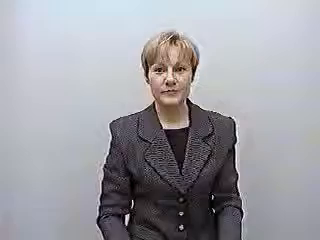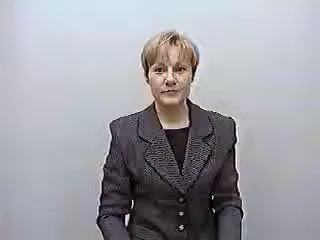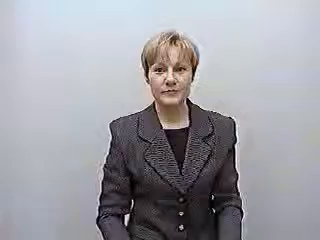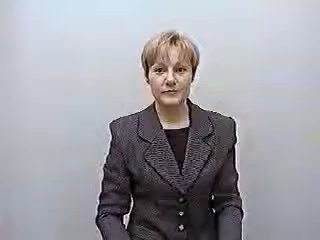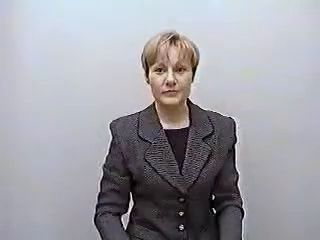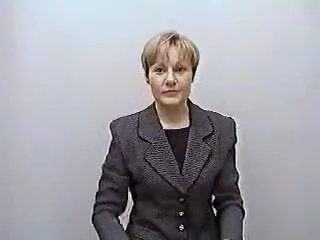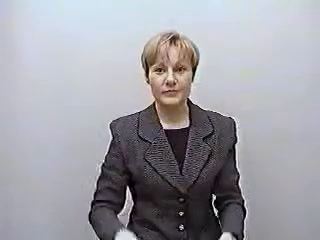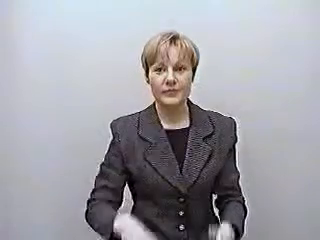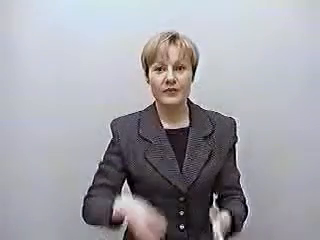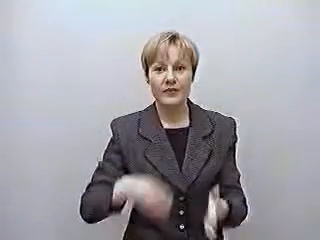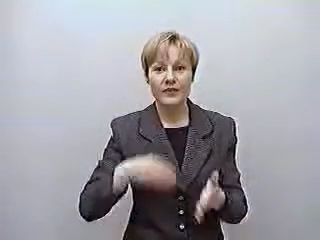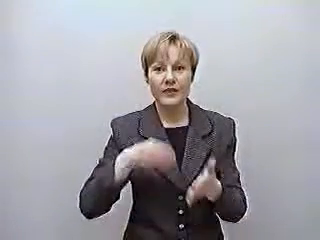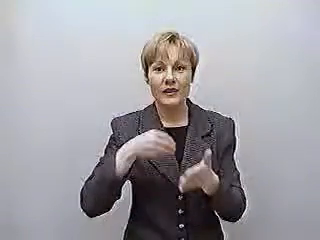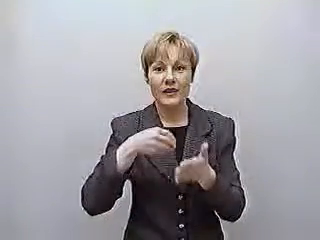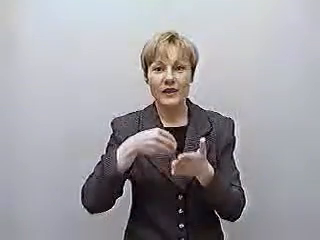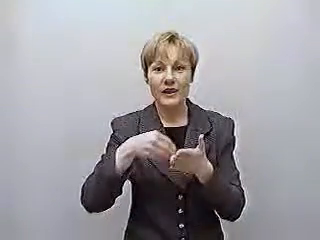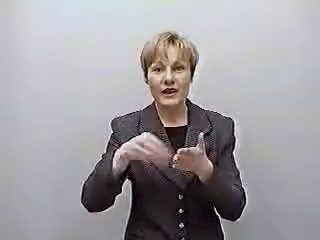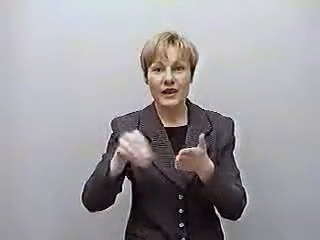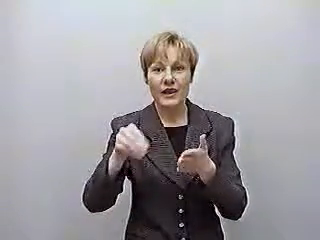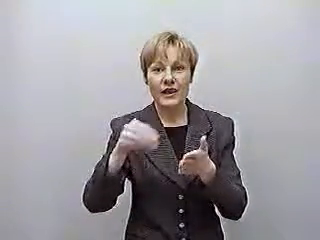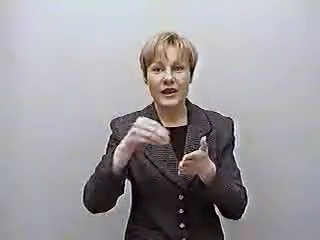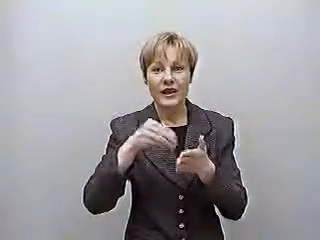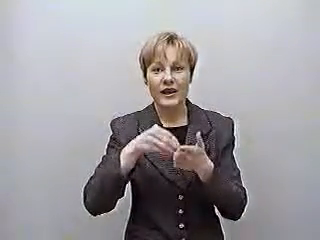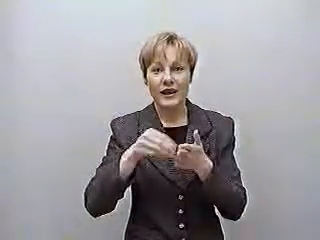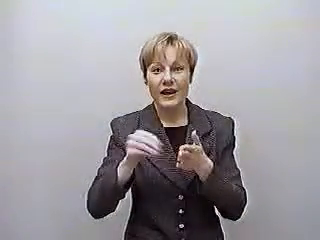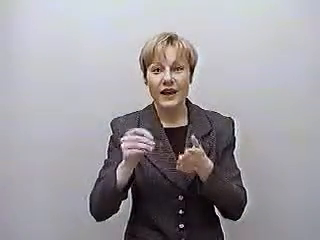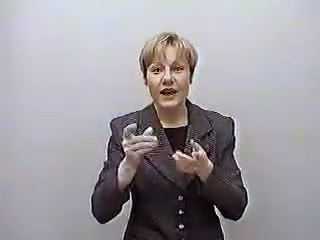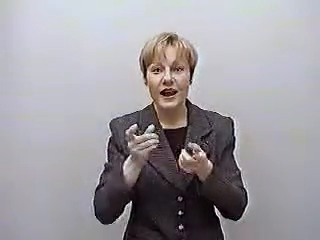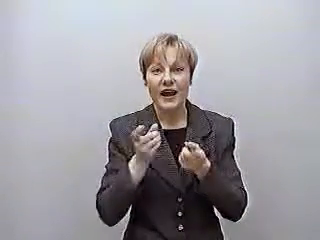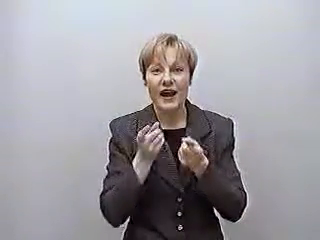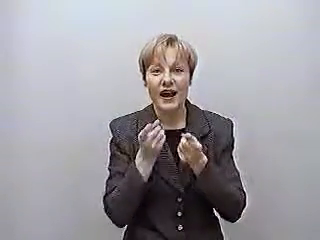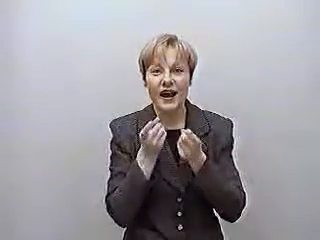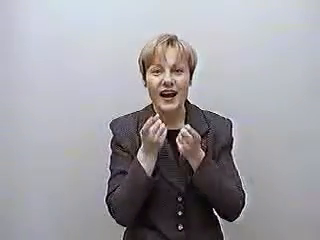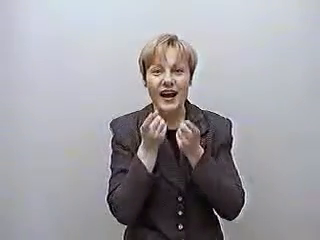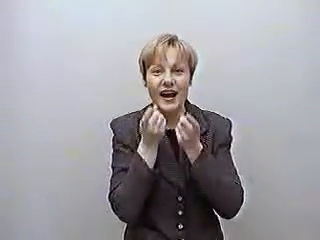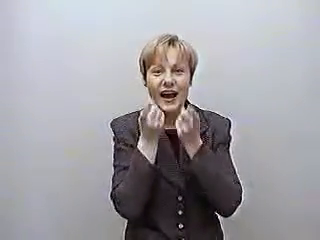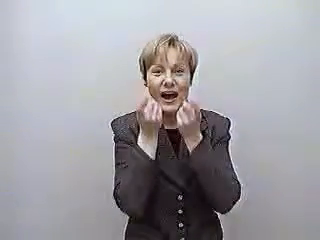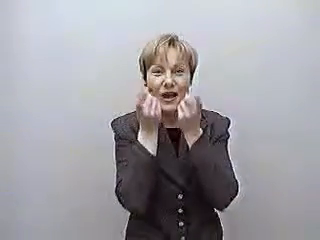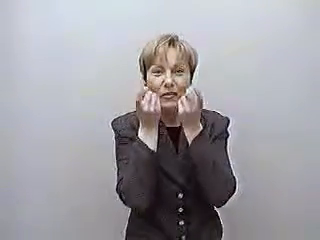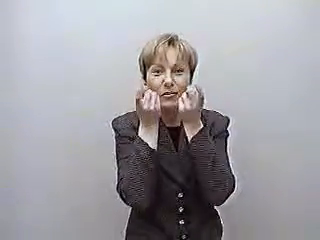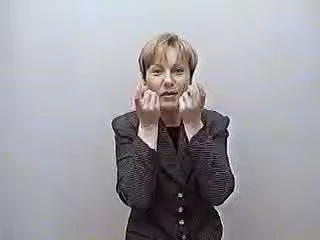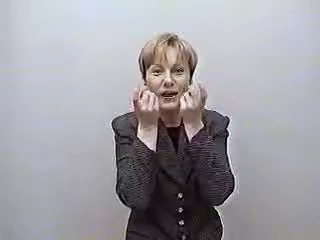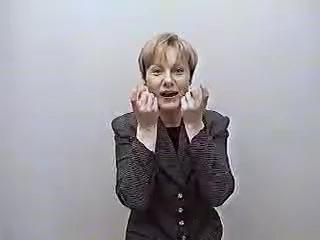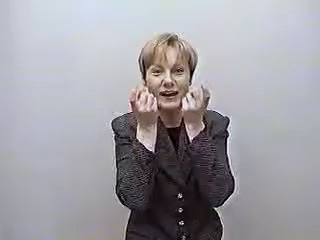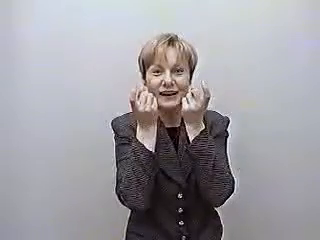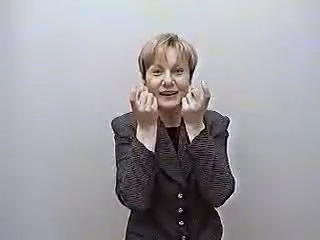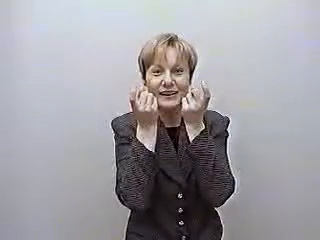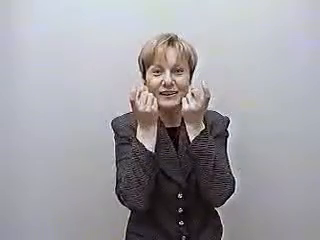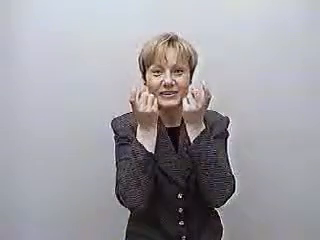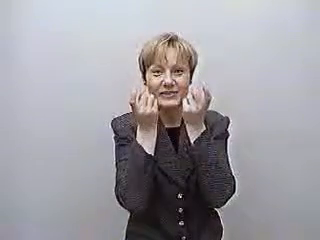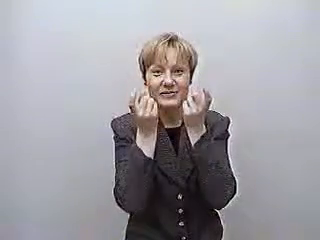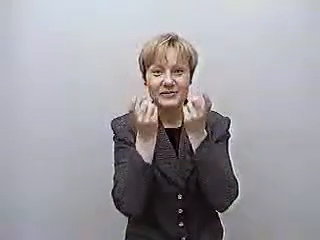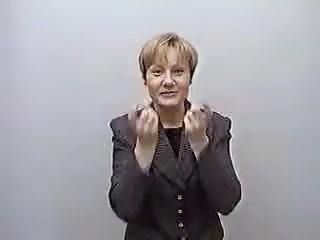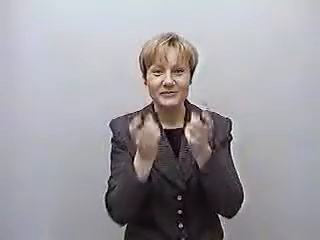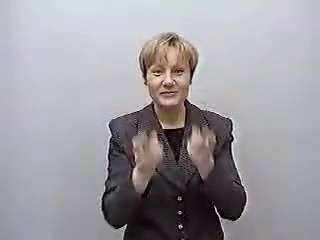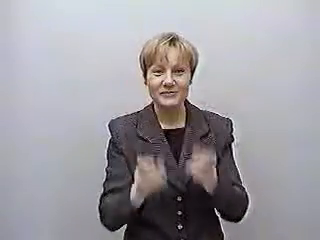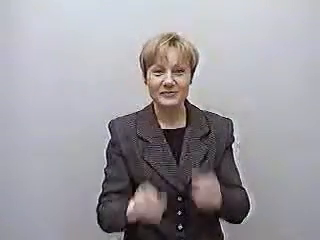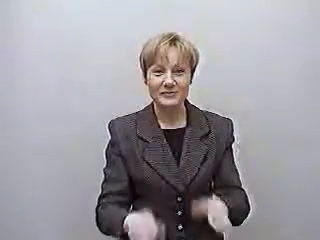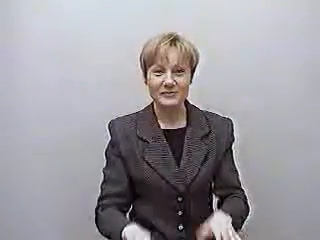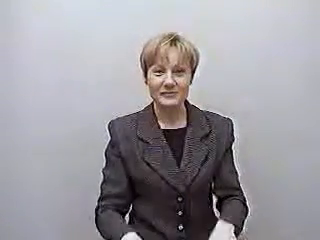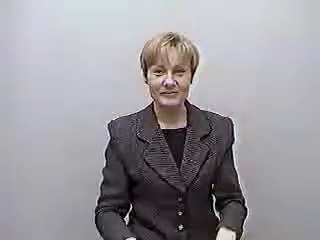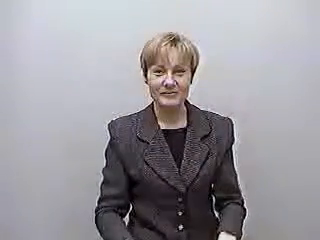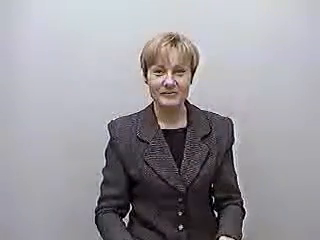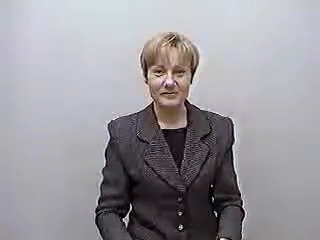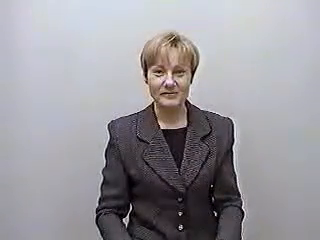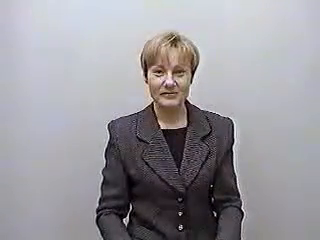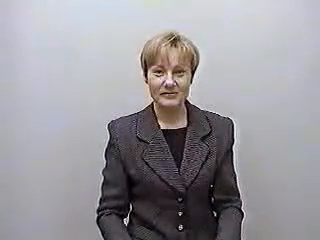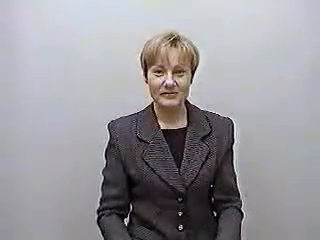кабан